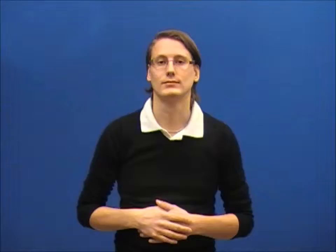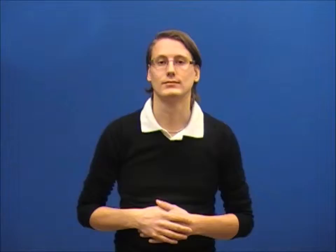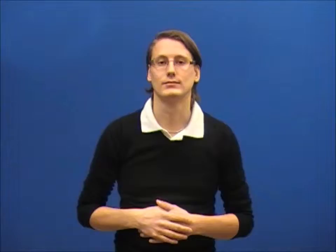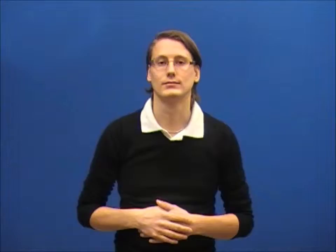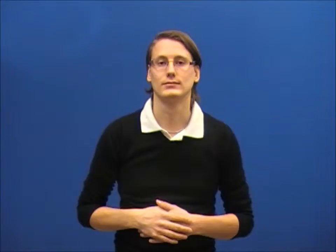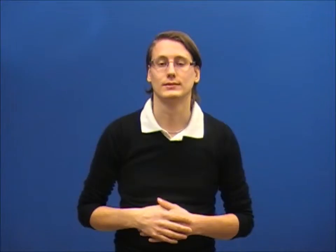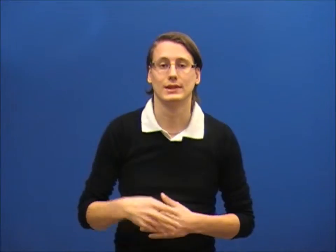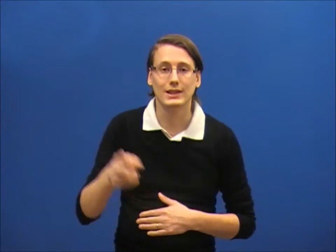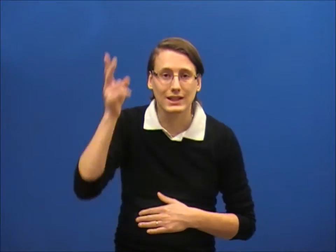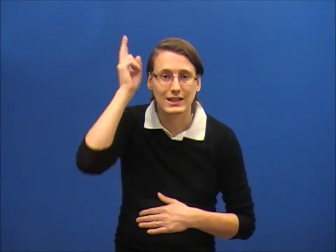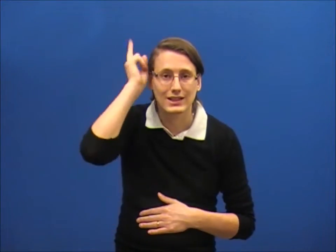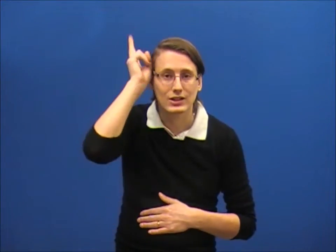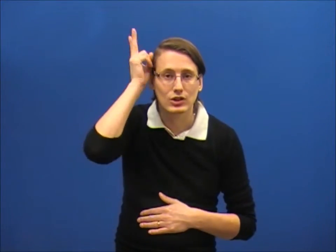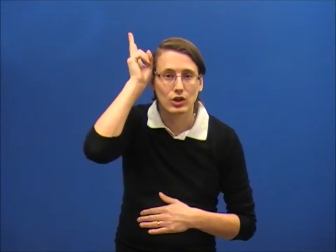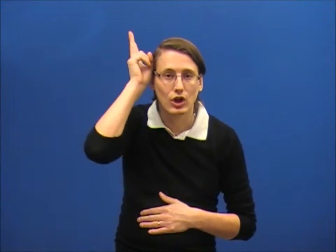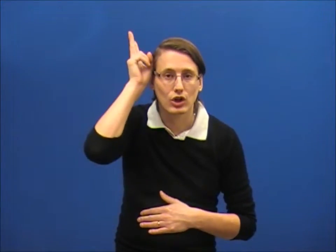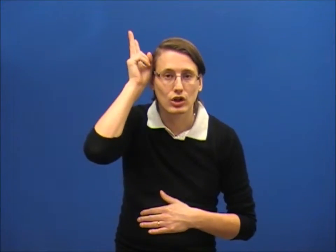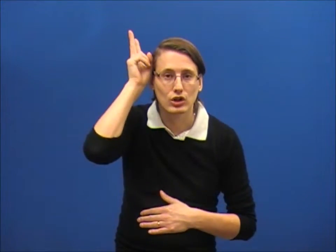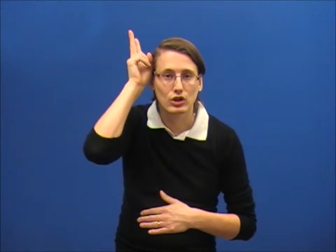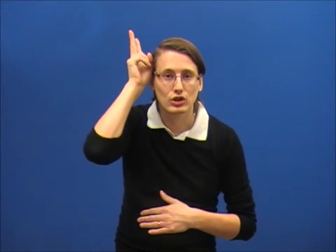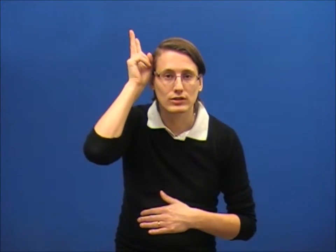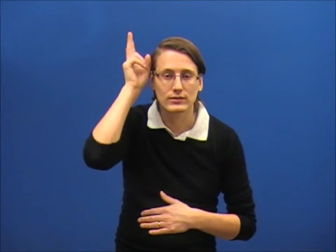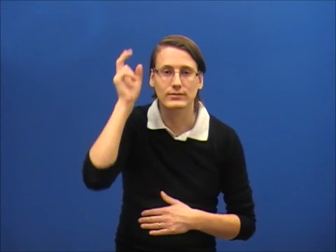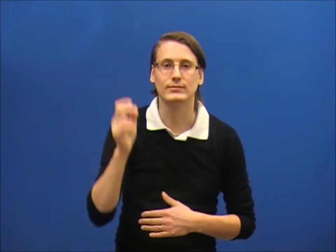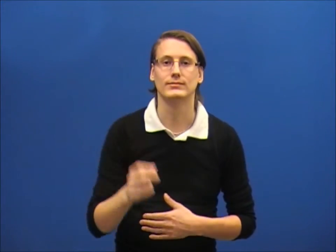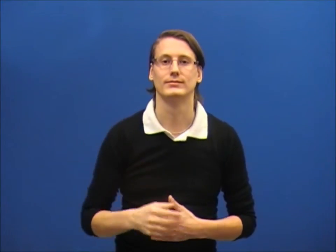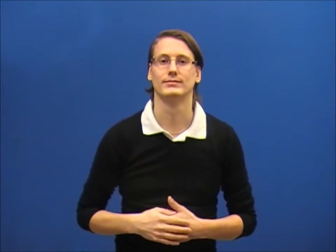INDIAN